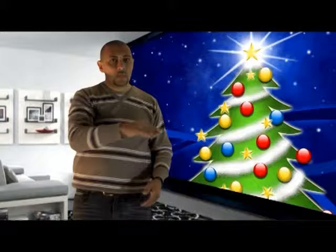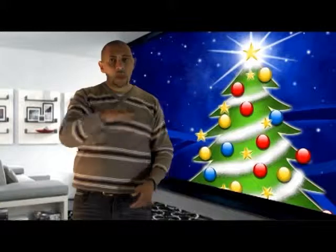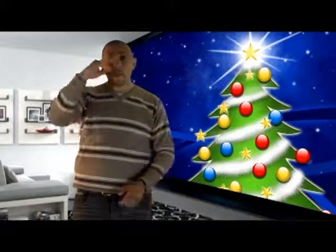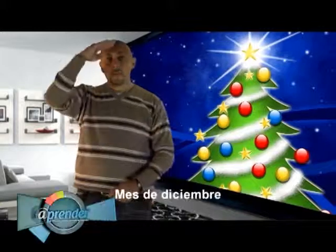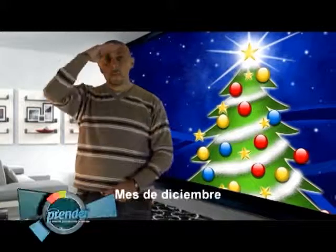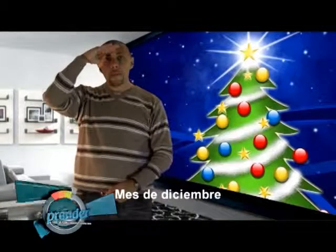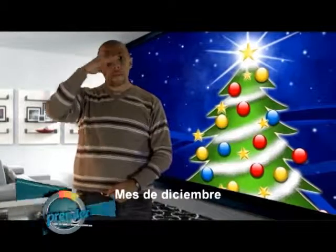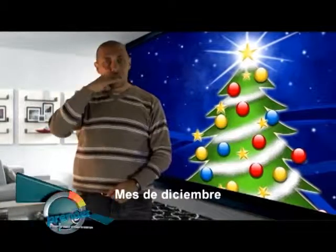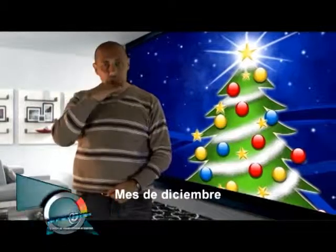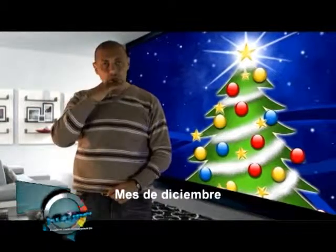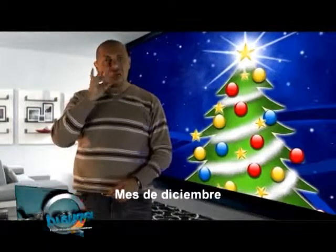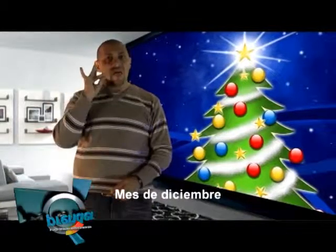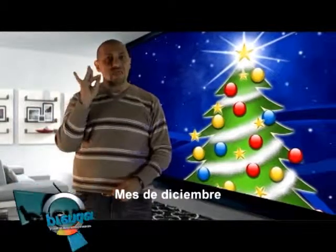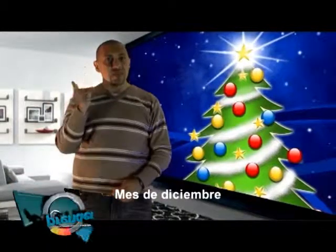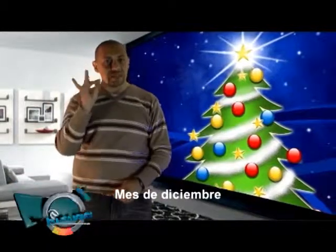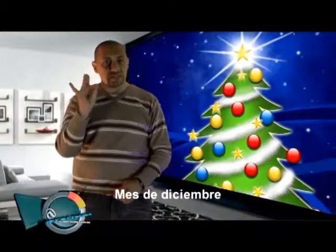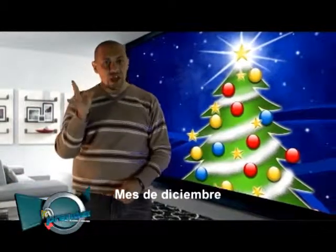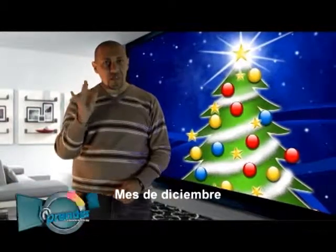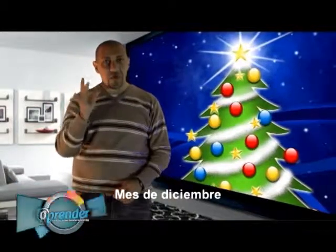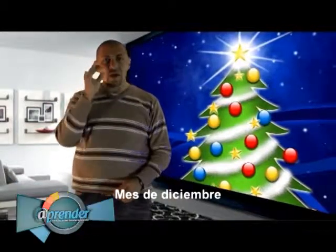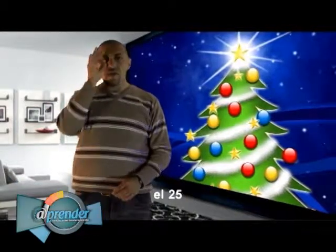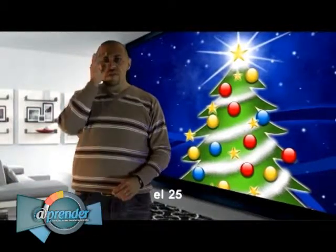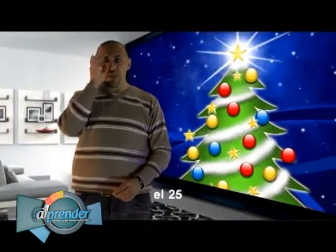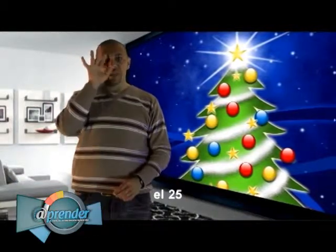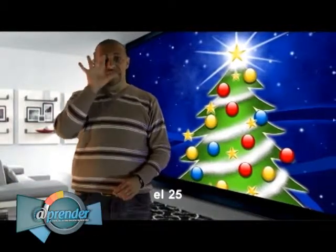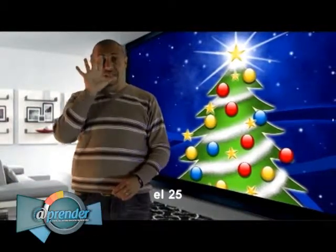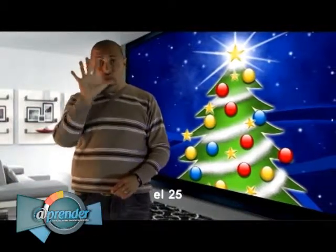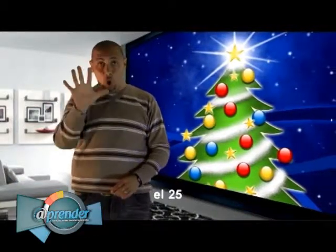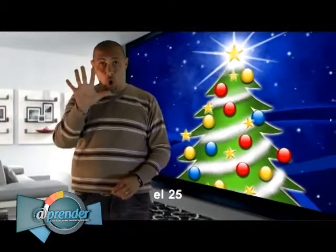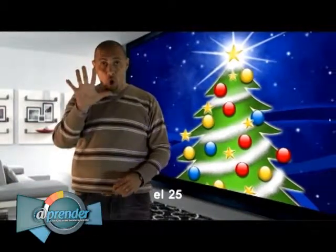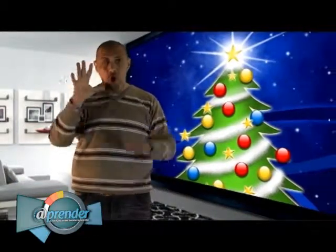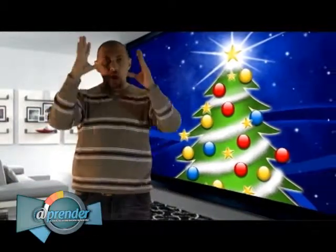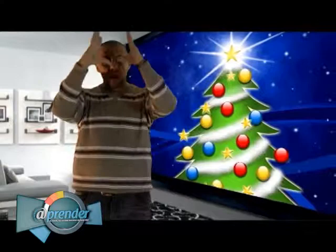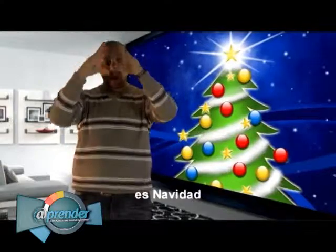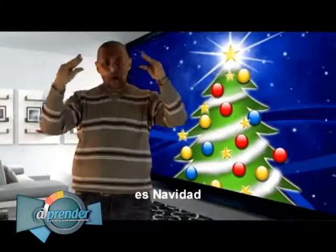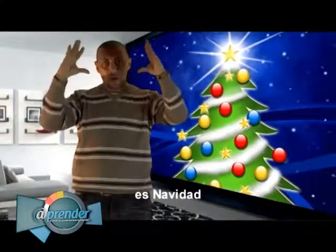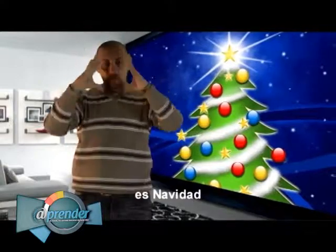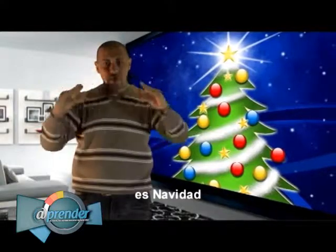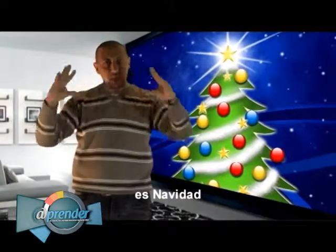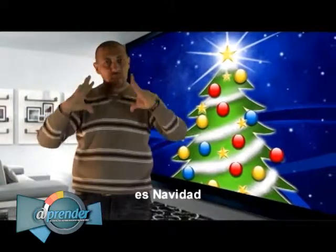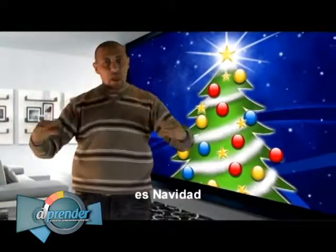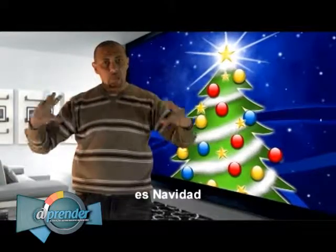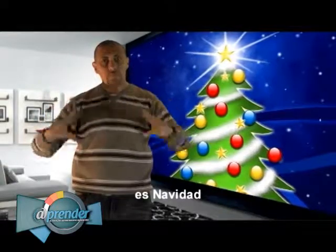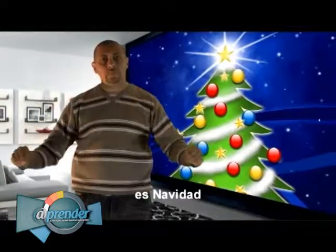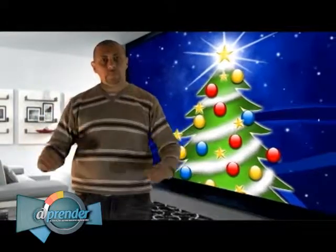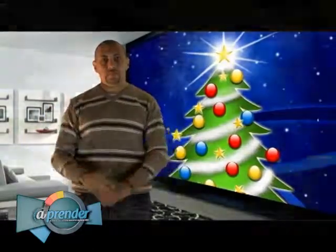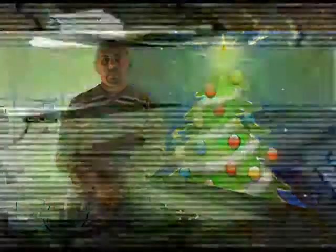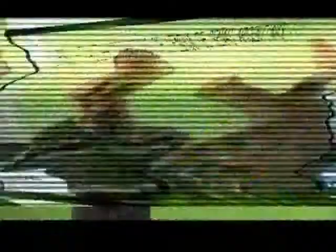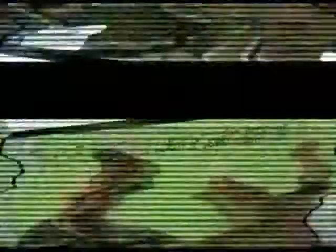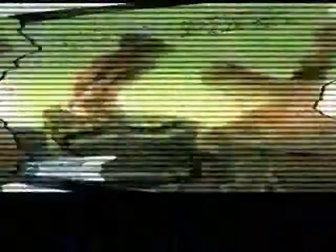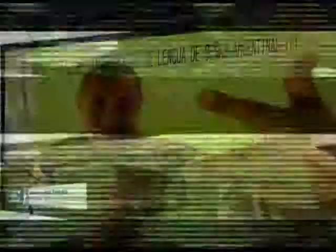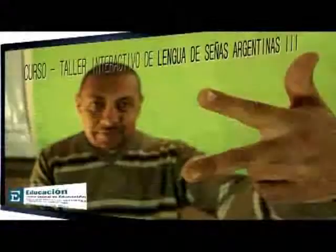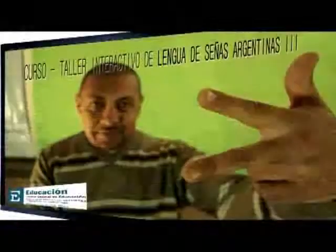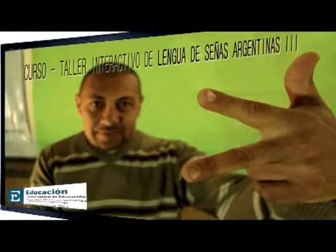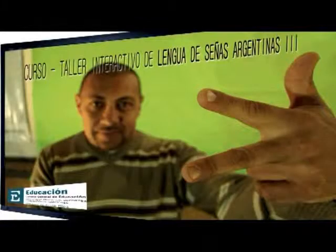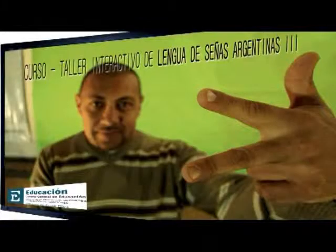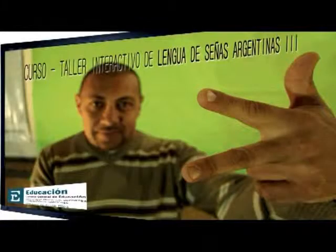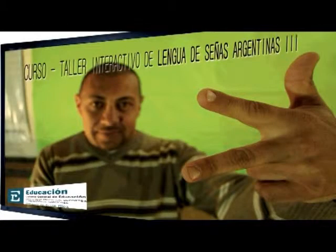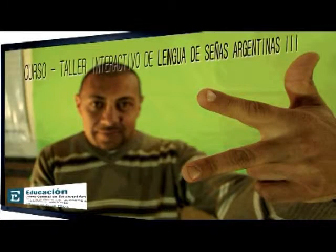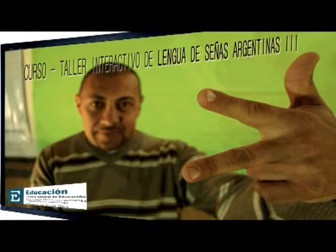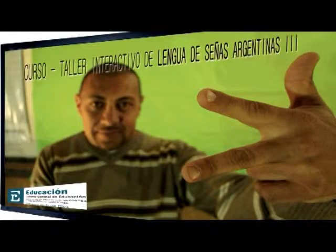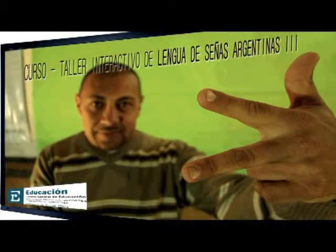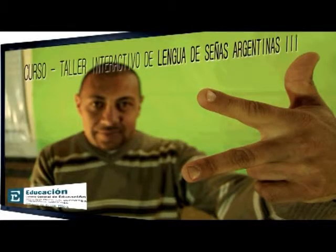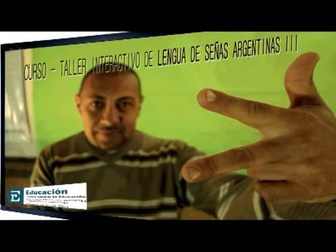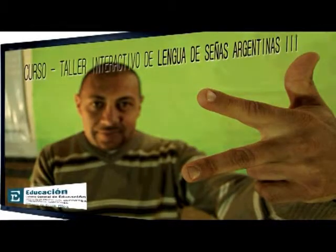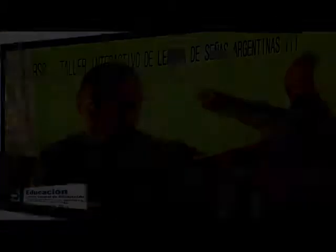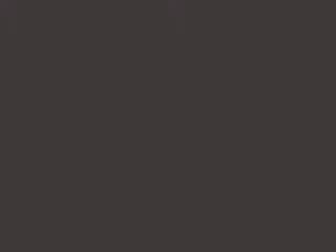Navidad